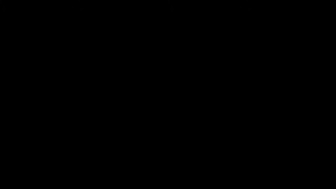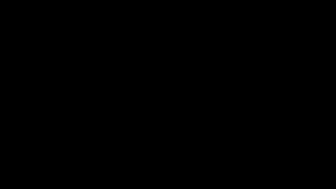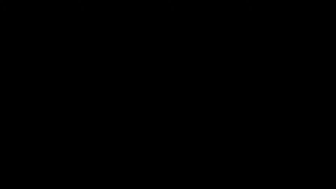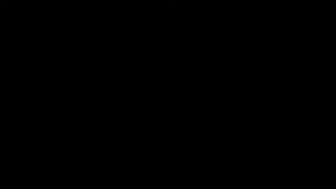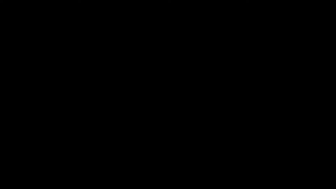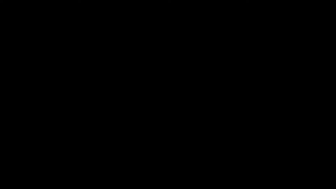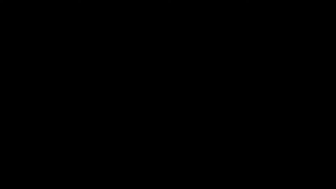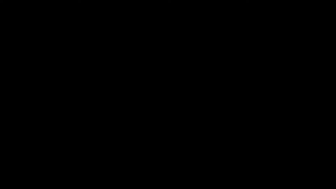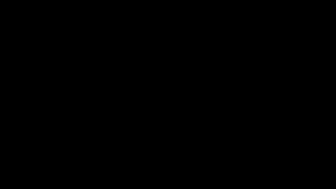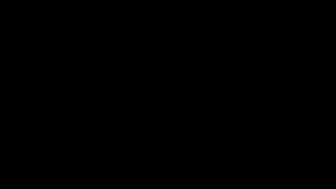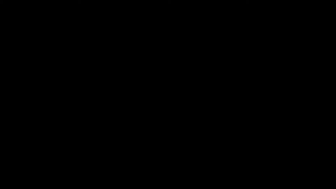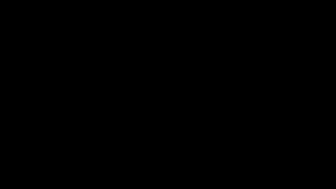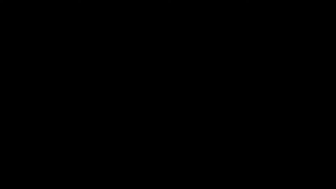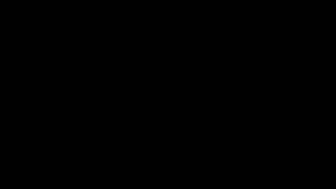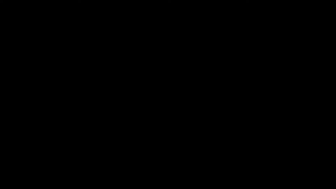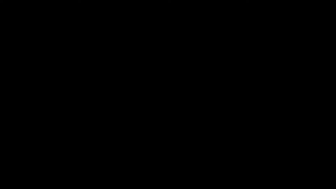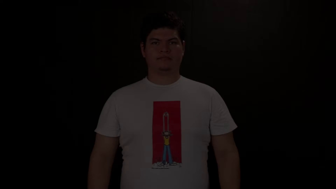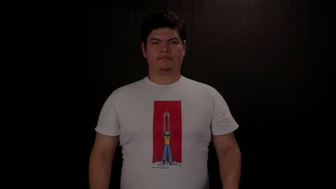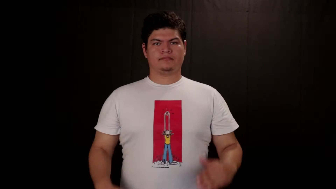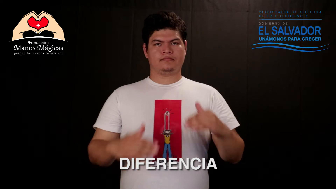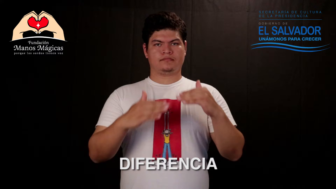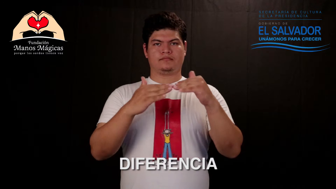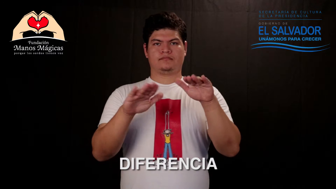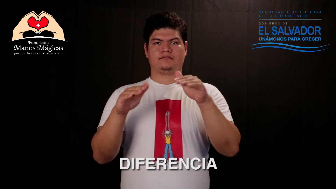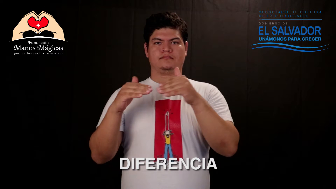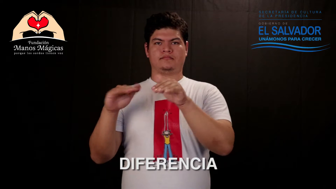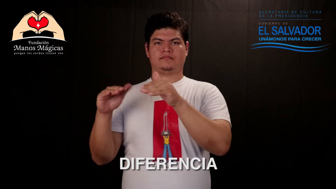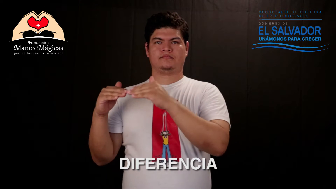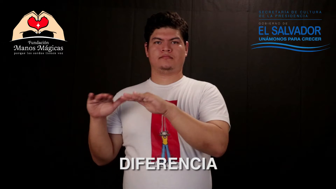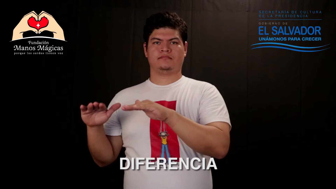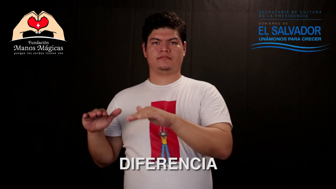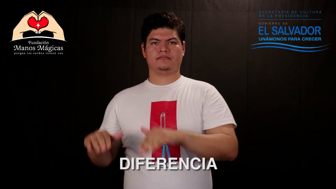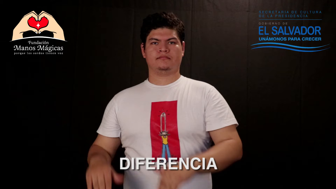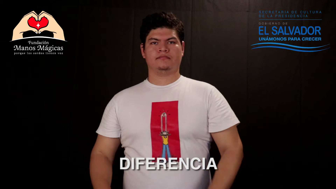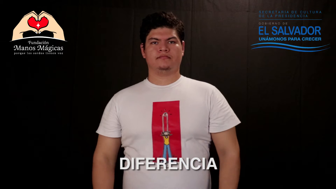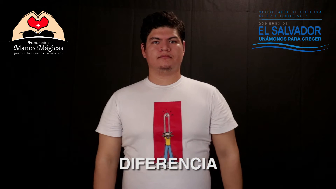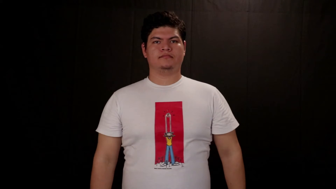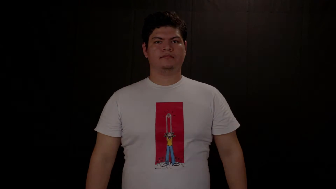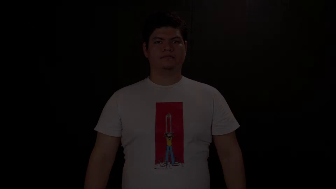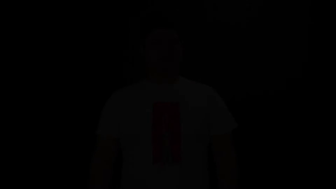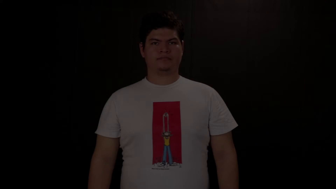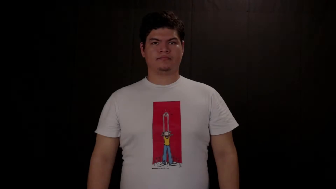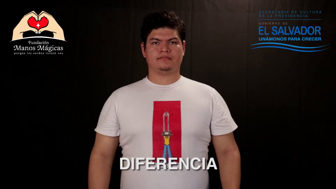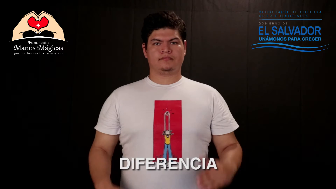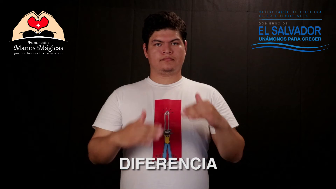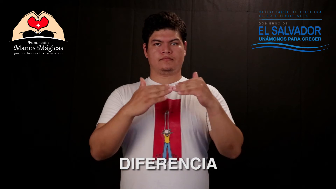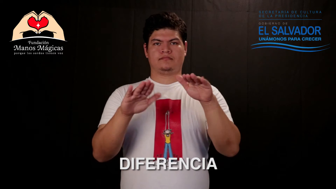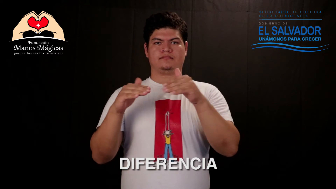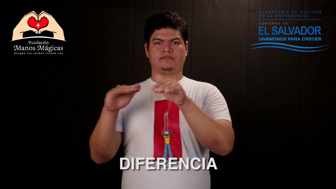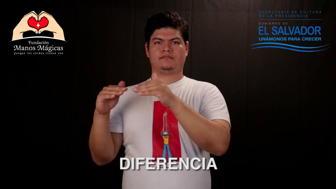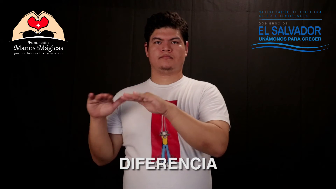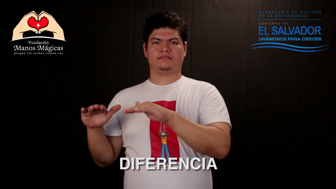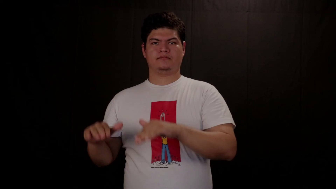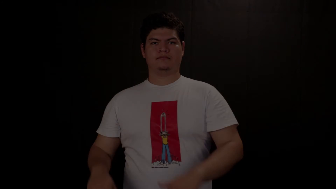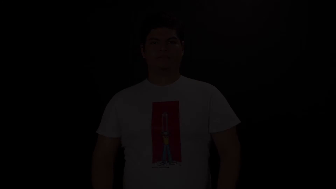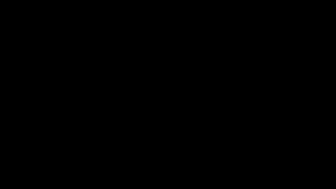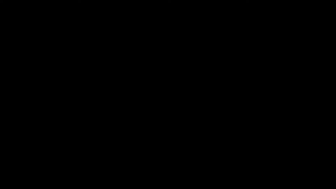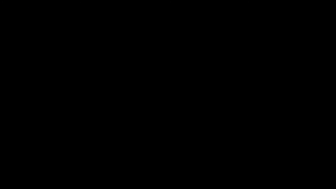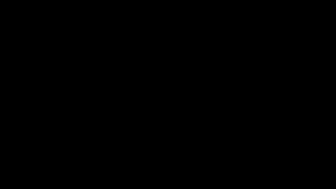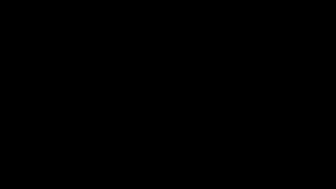Diferencia